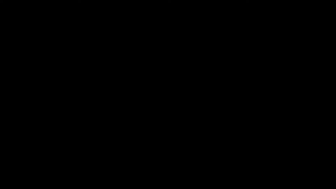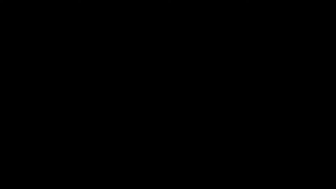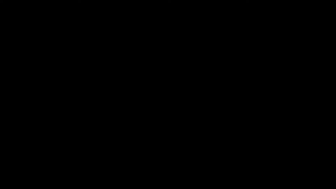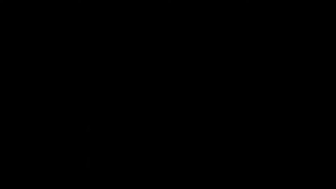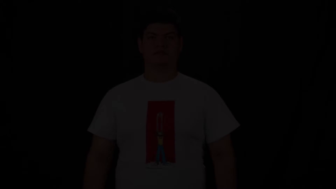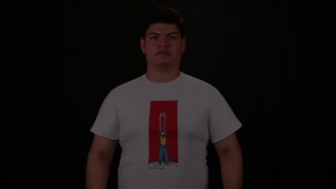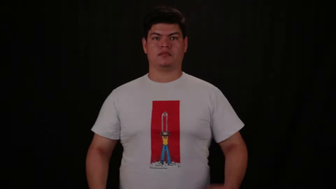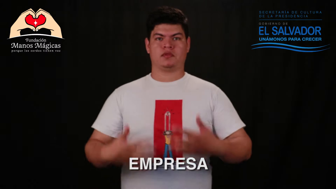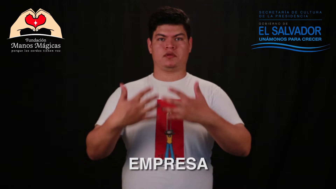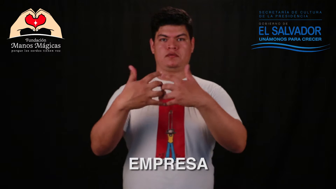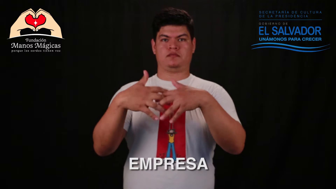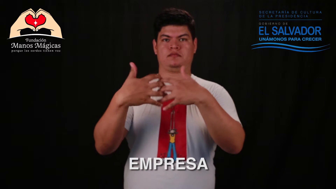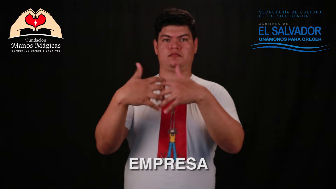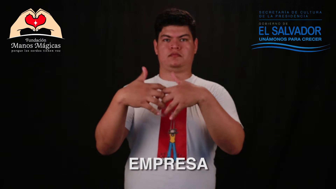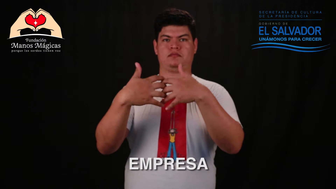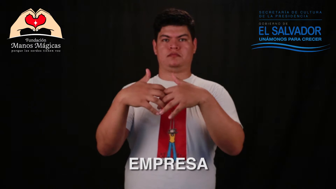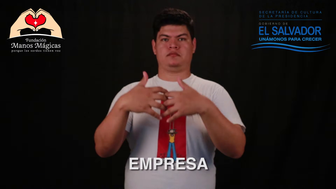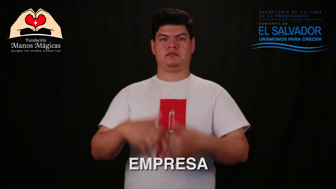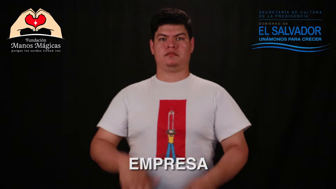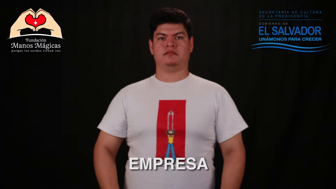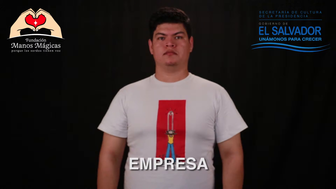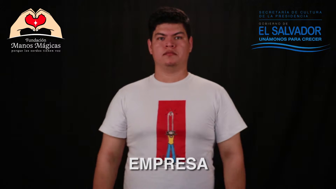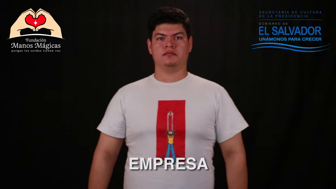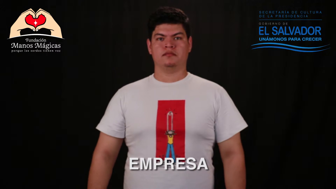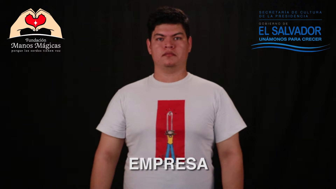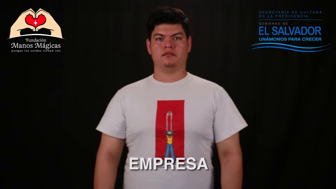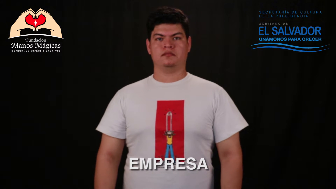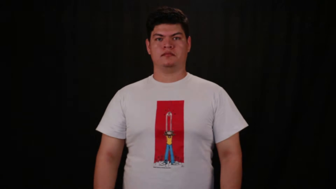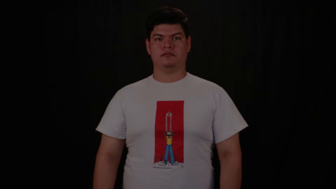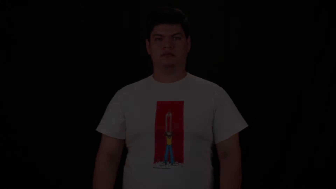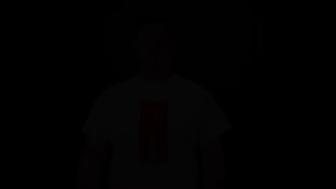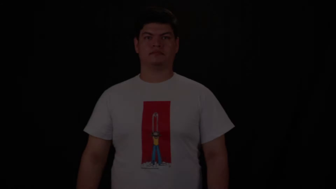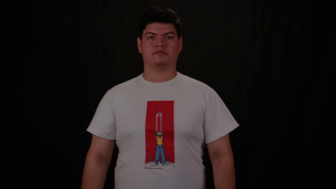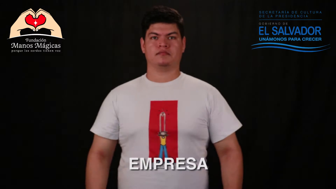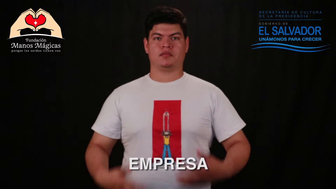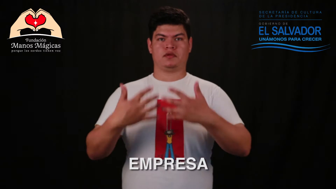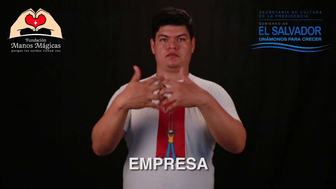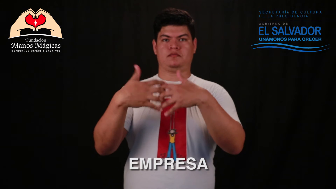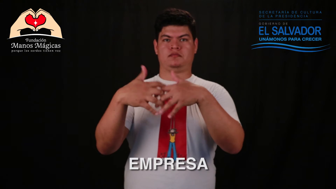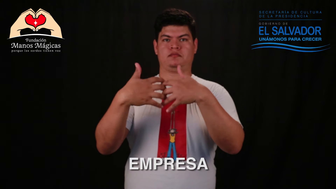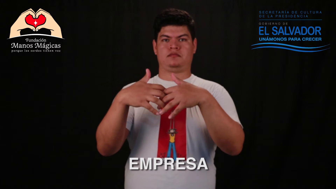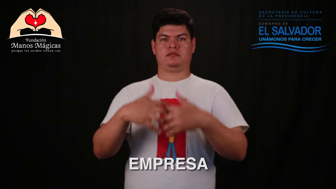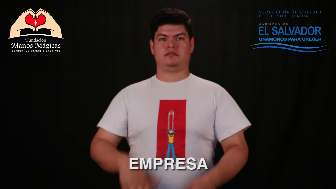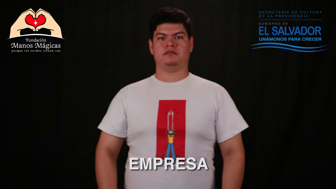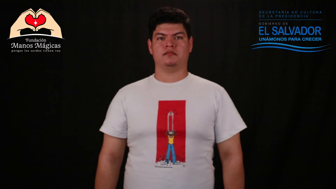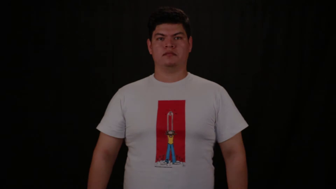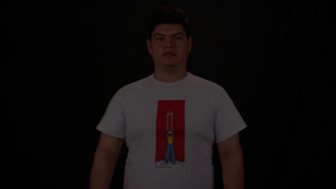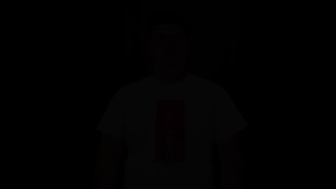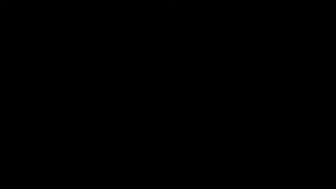Empresa